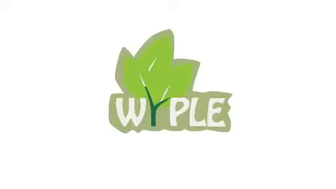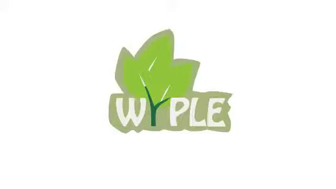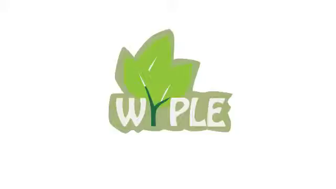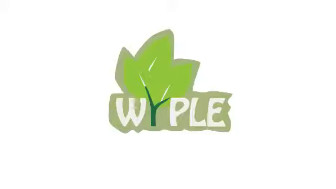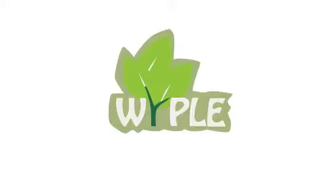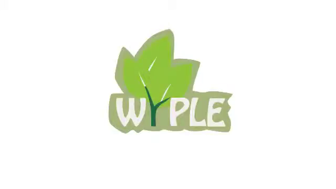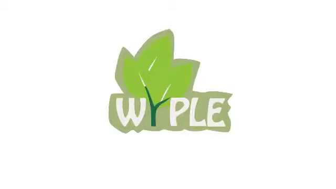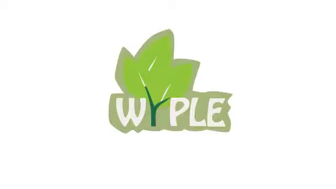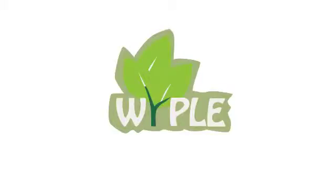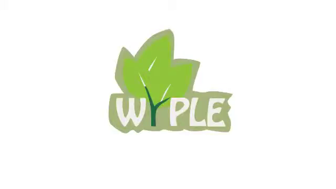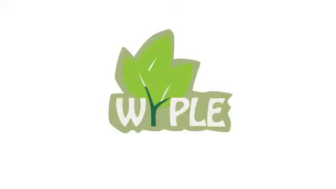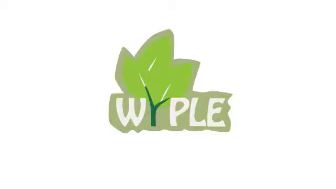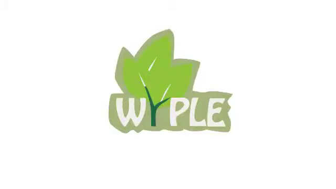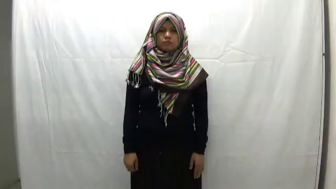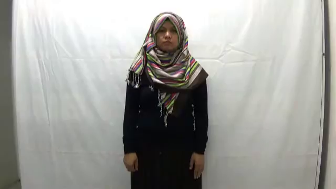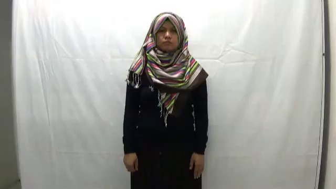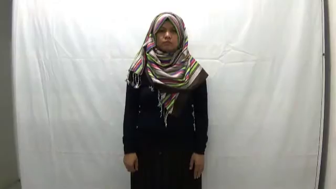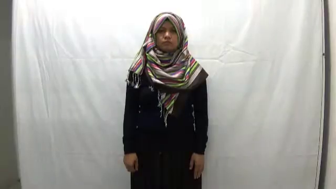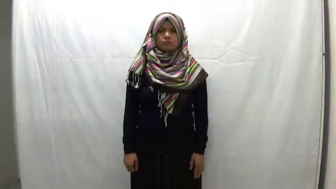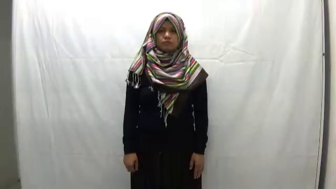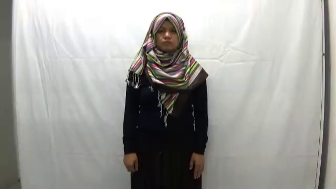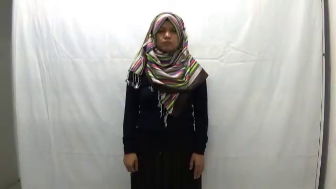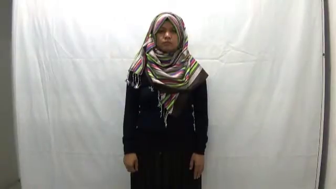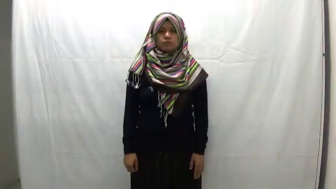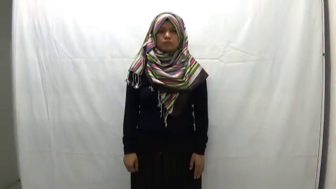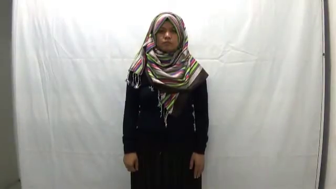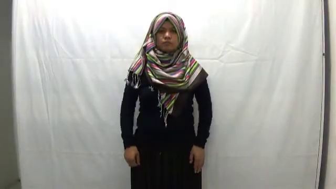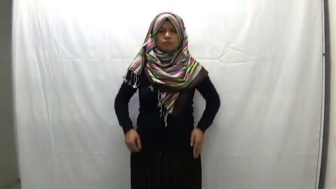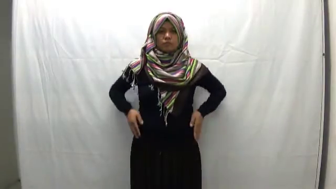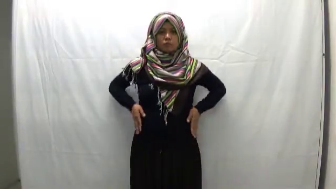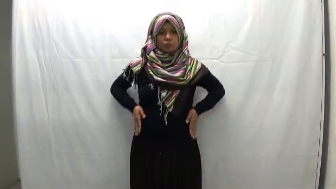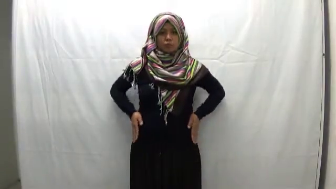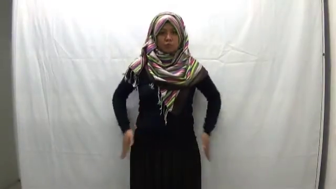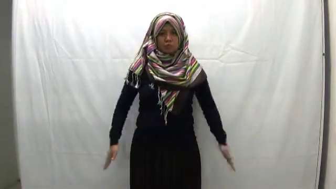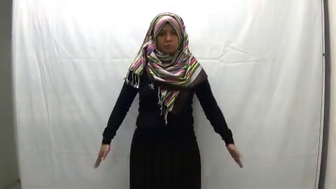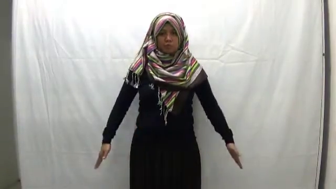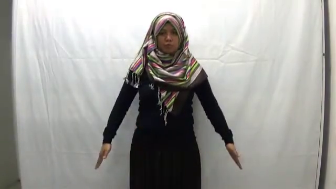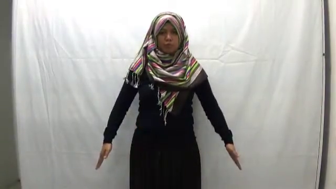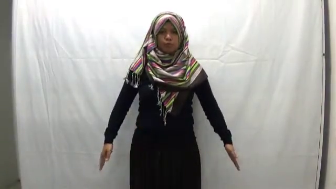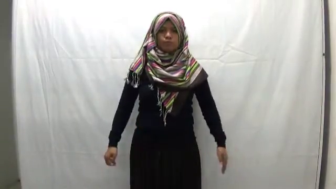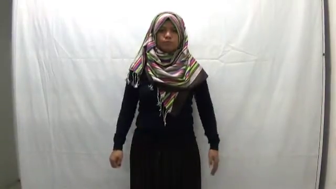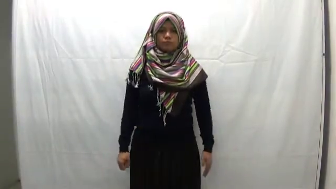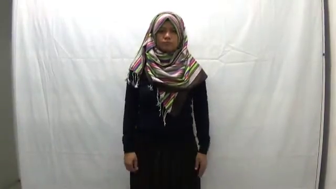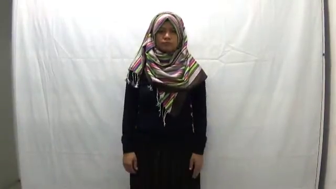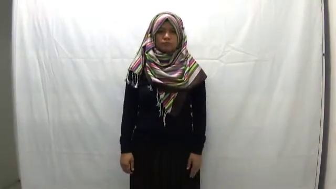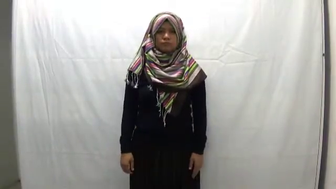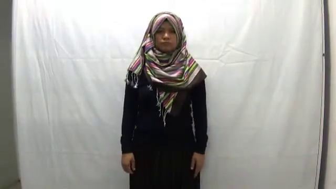Rok